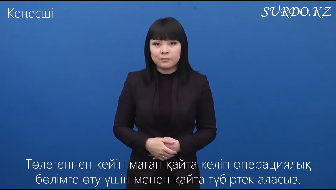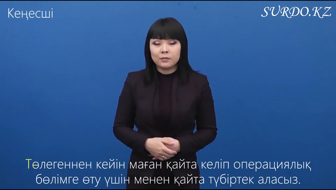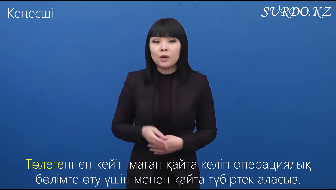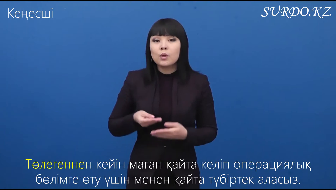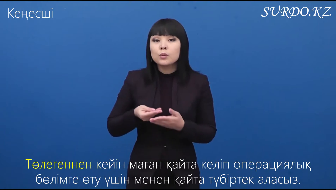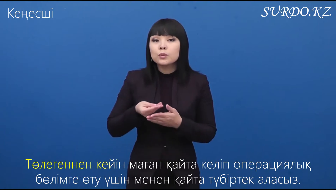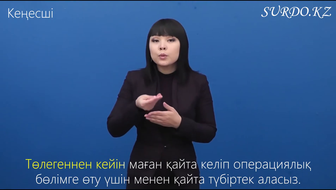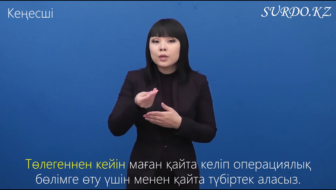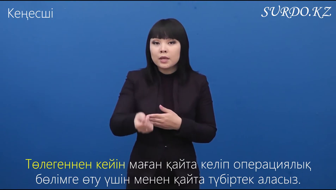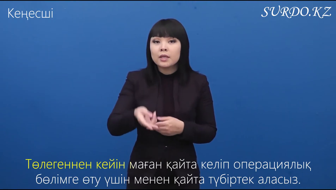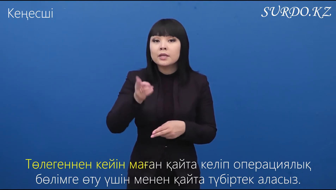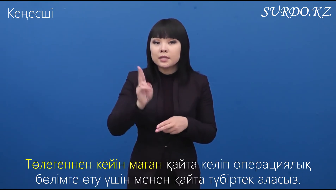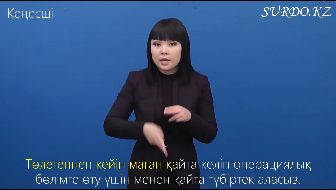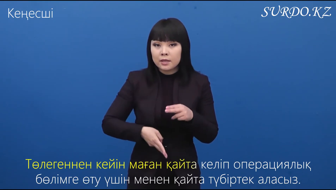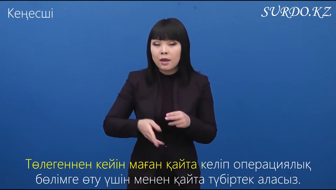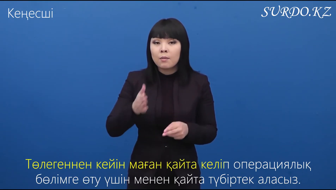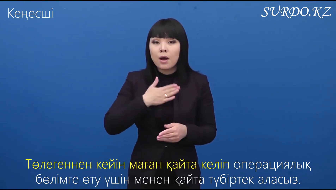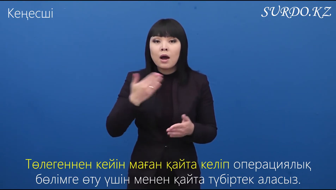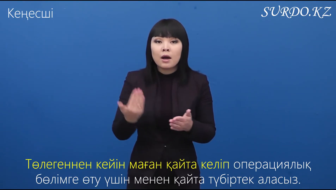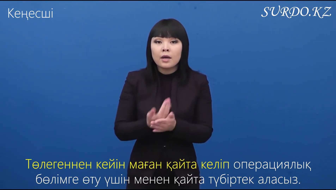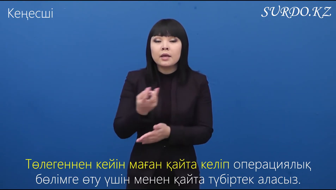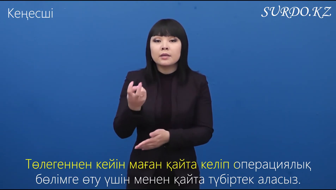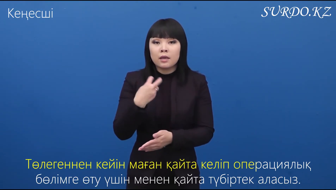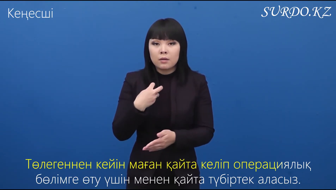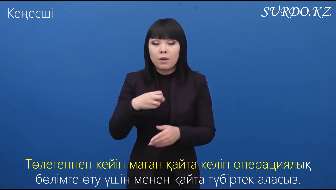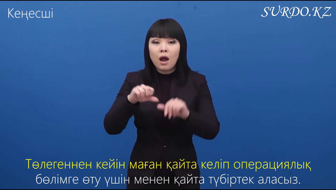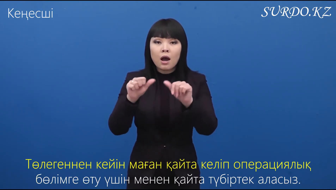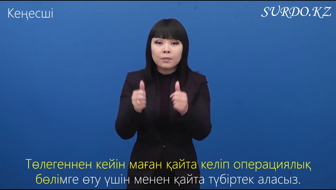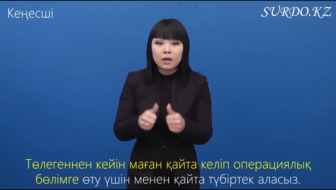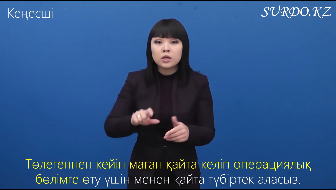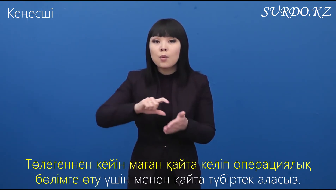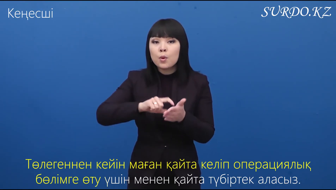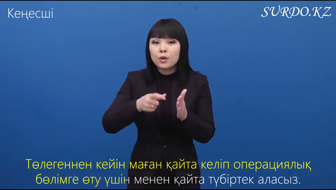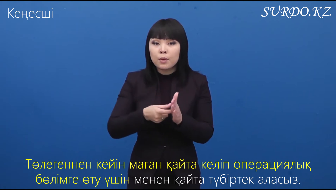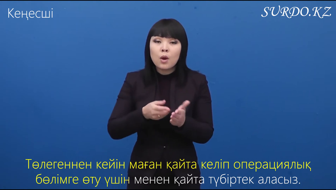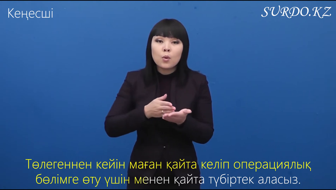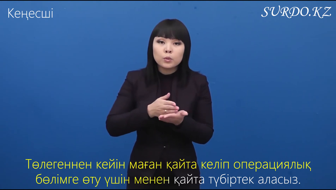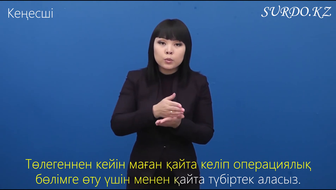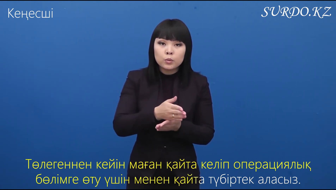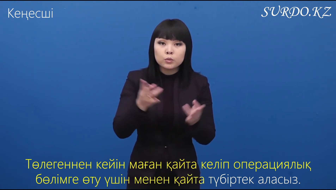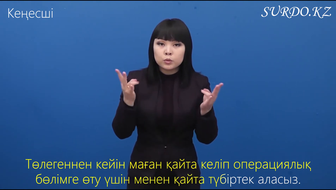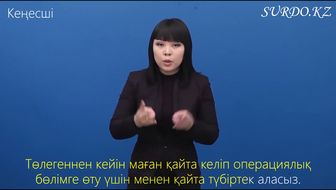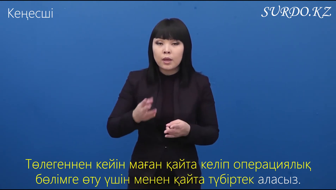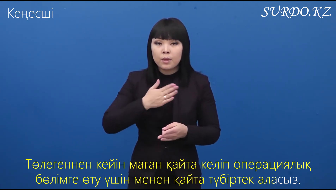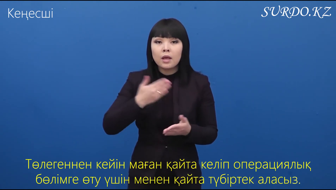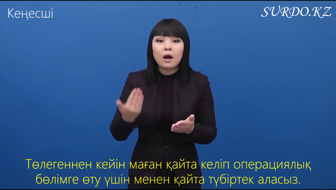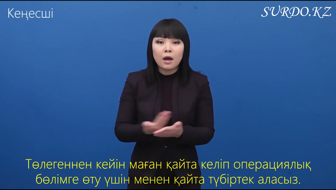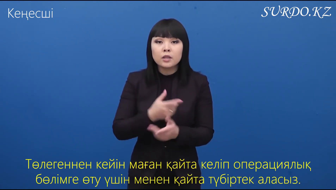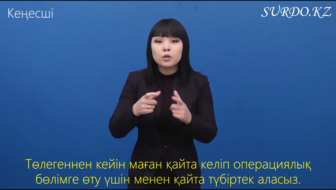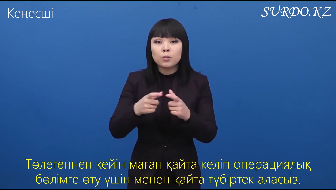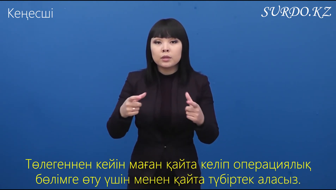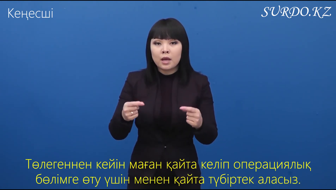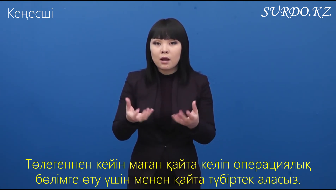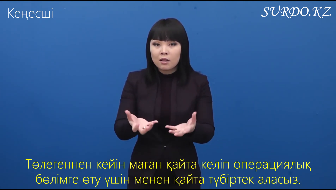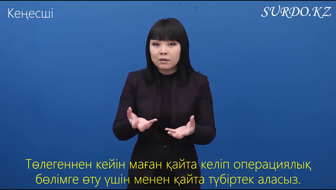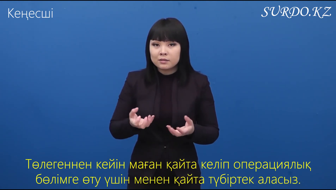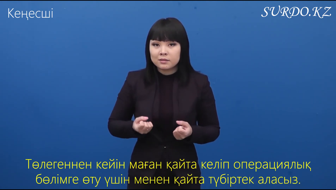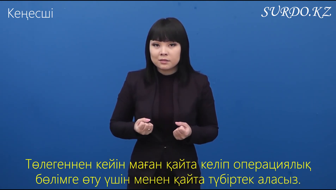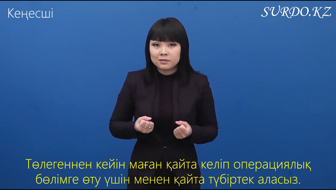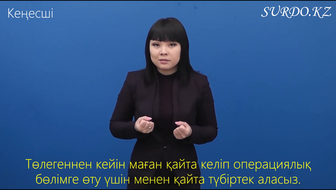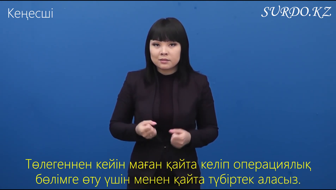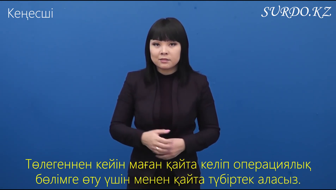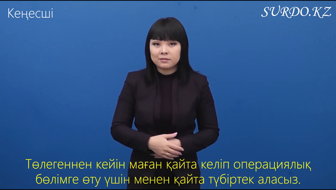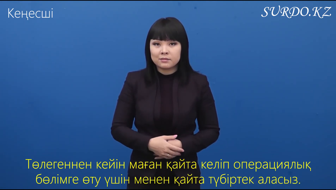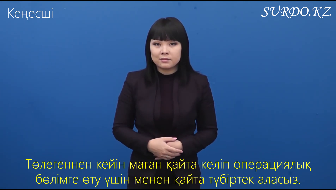Консультант